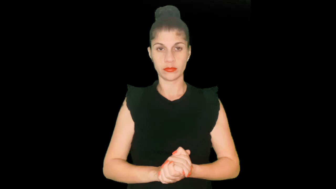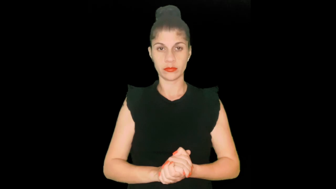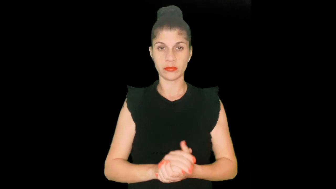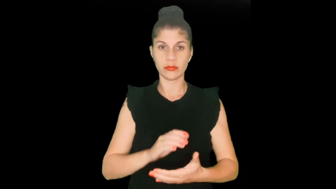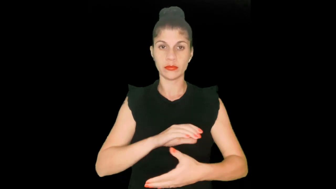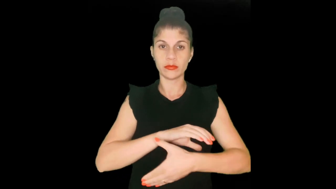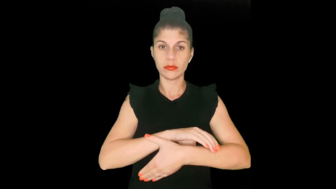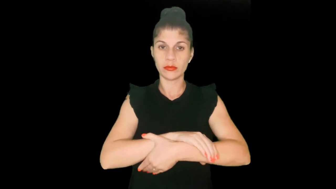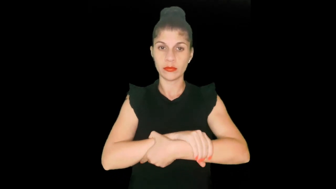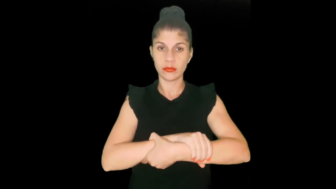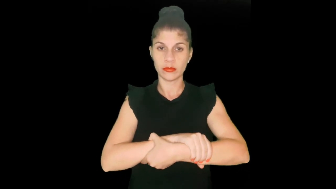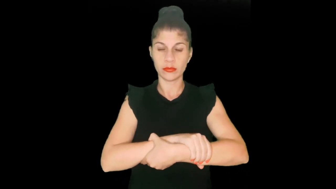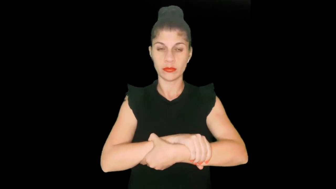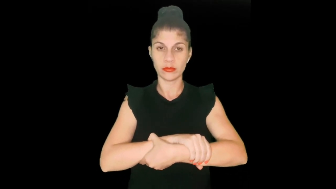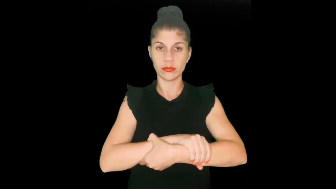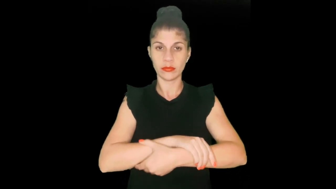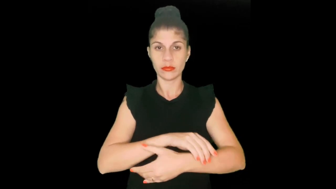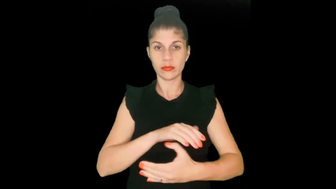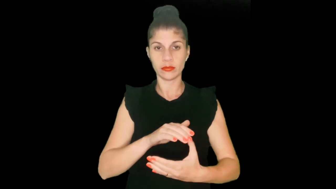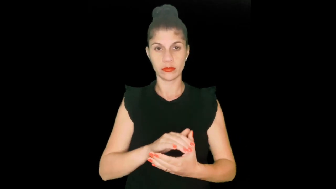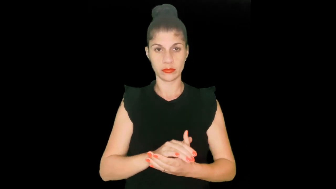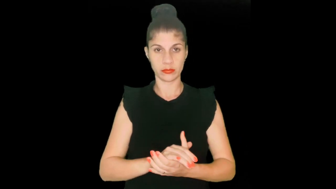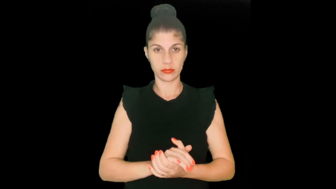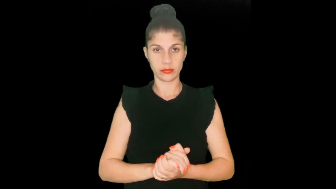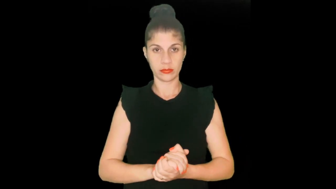FRATERNIDADE